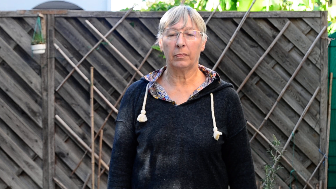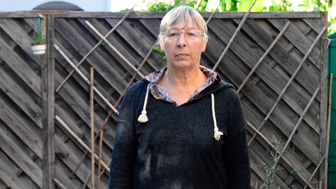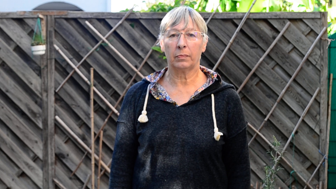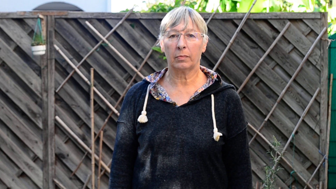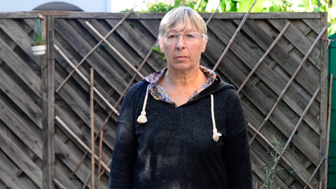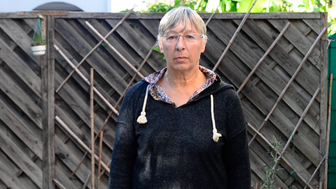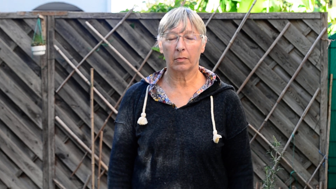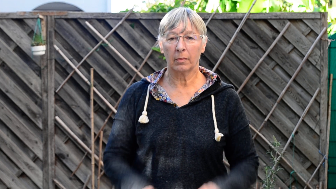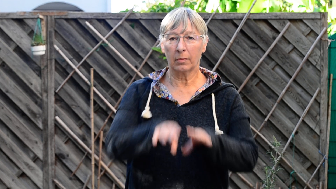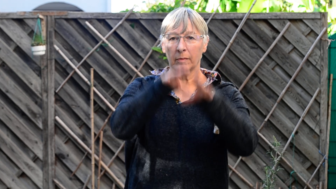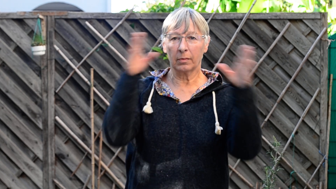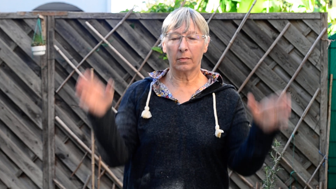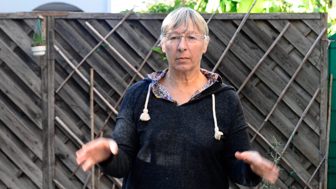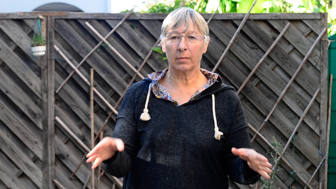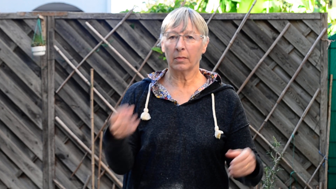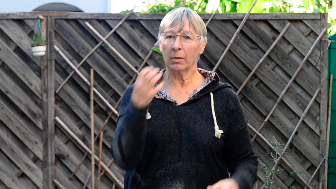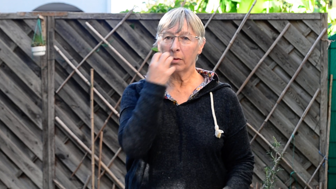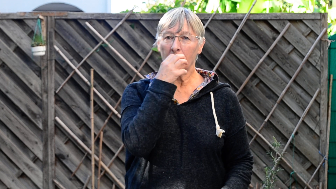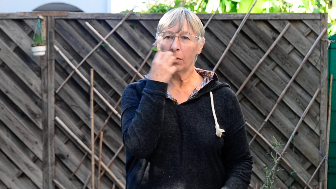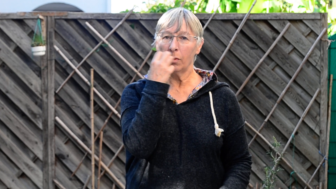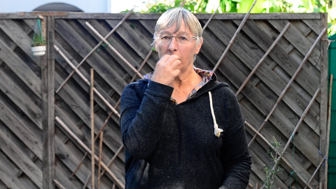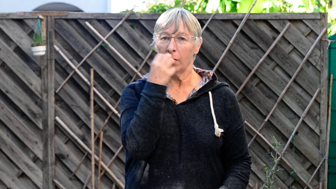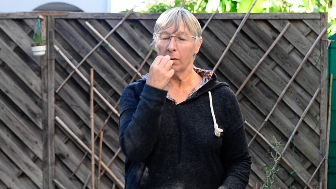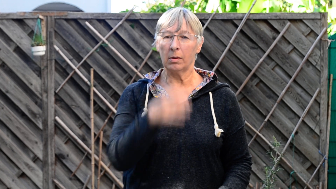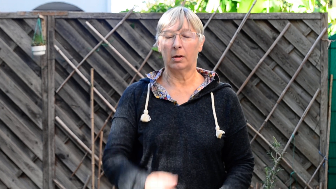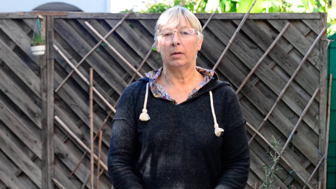Couverture